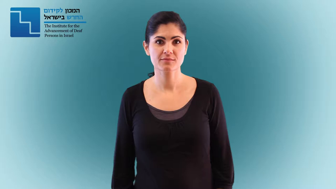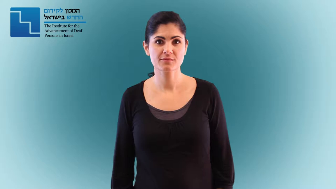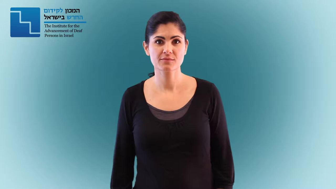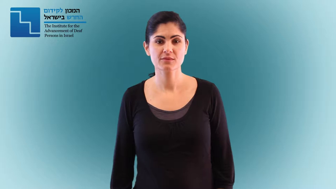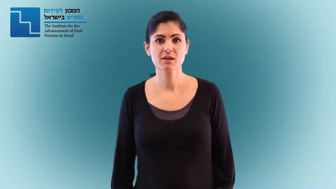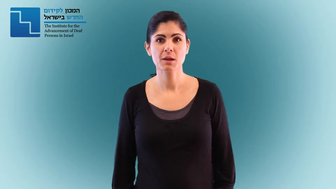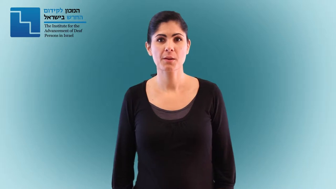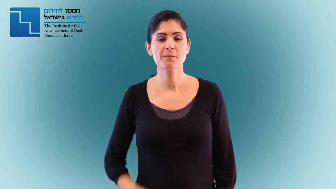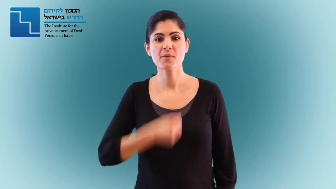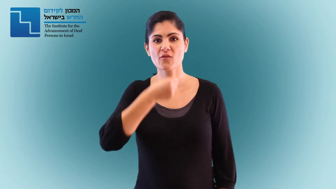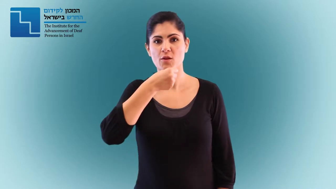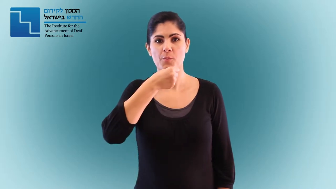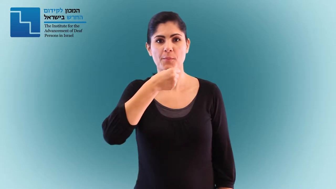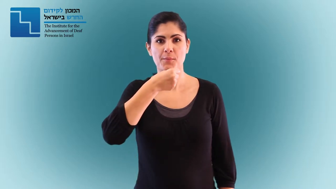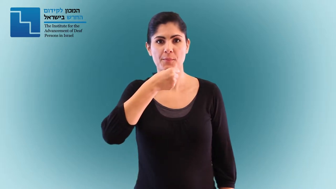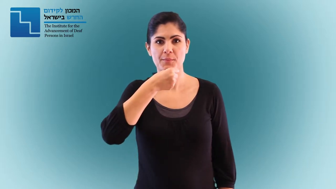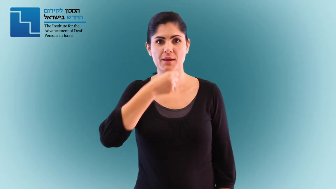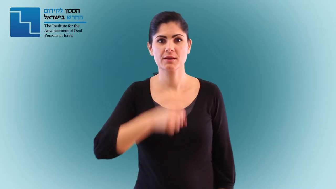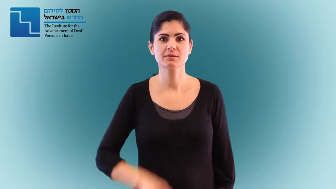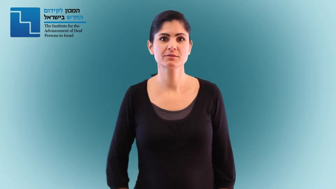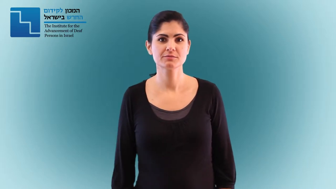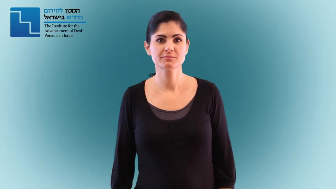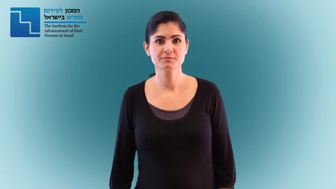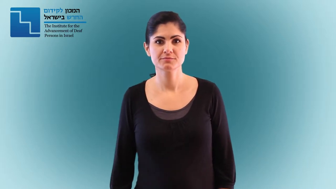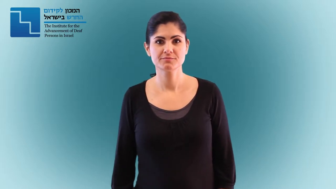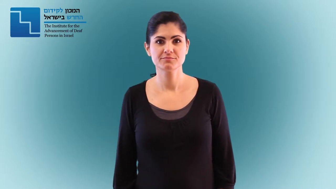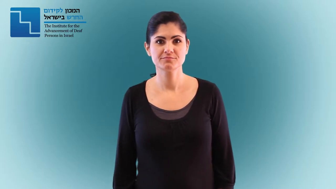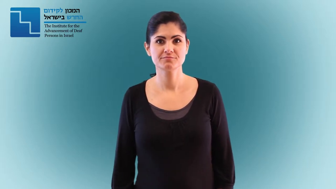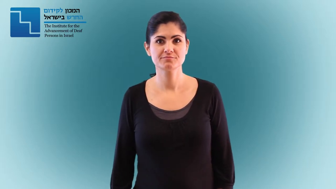מיקרופון